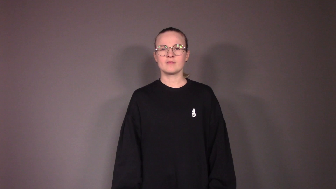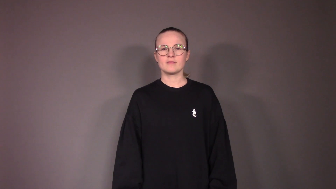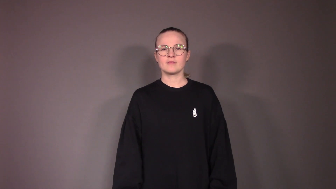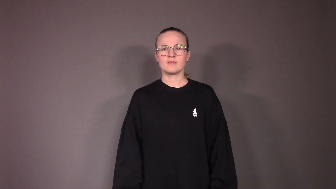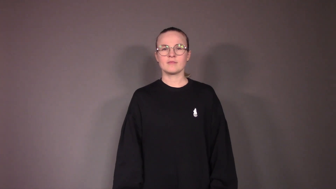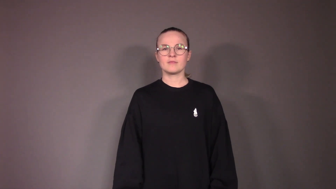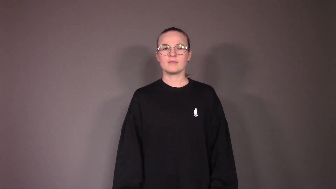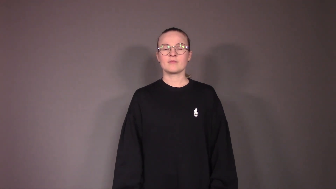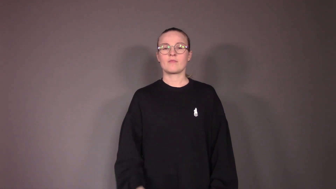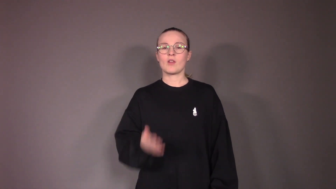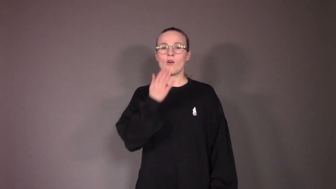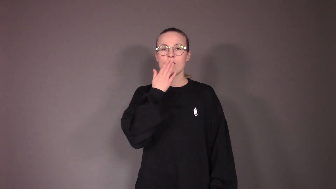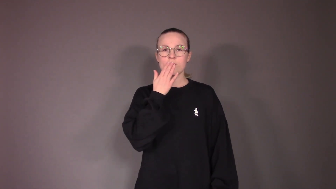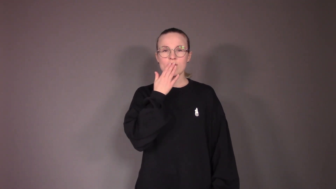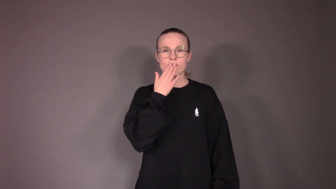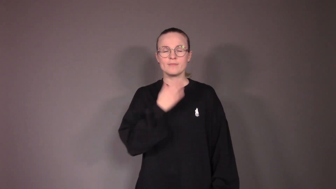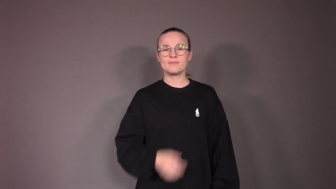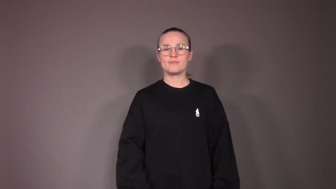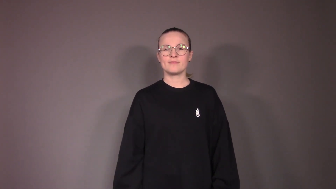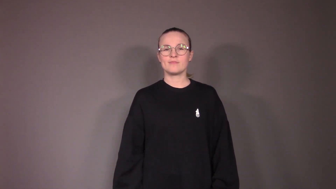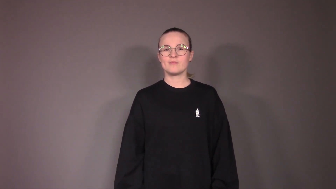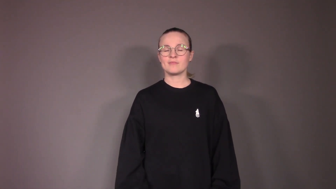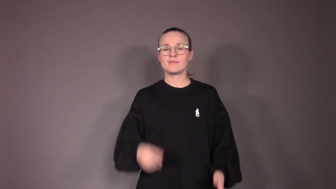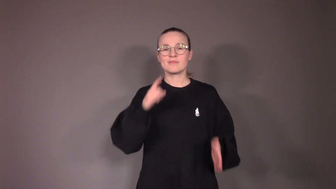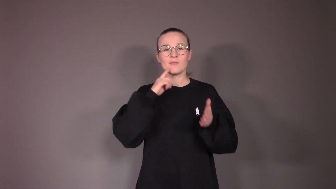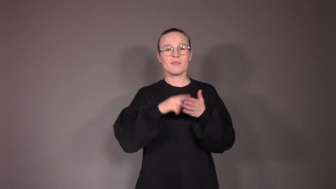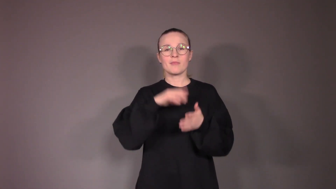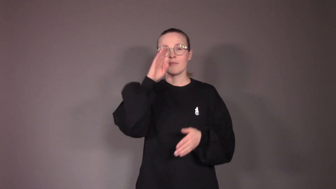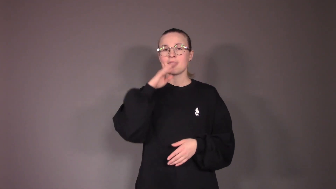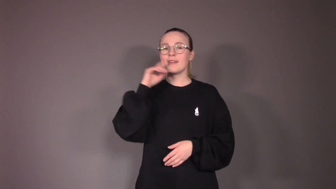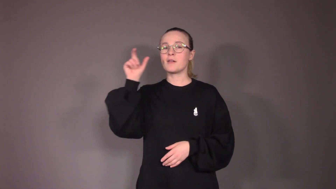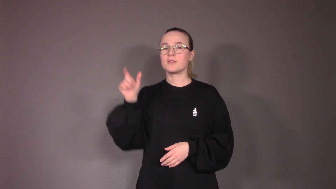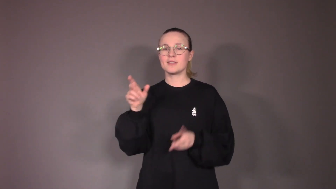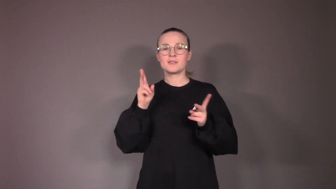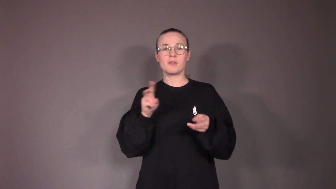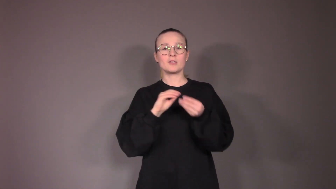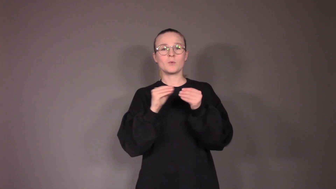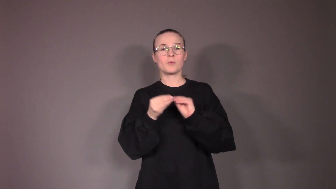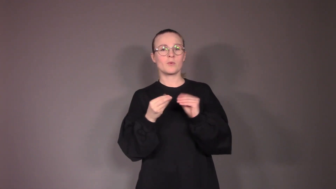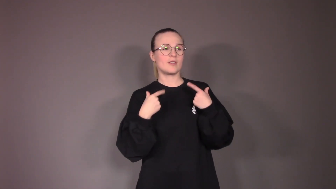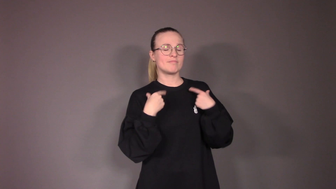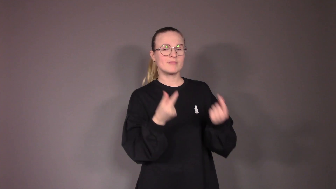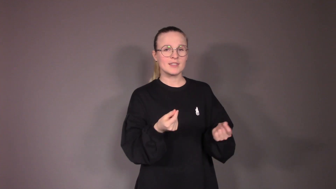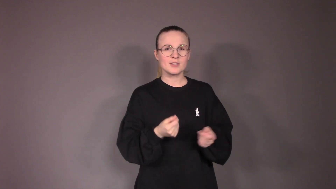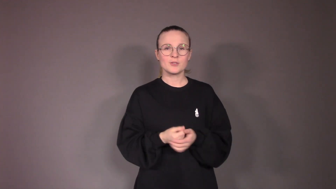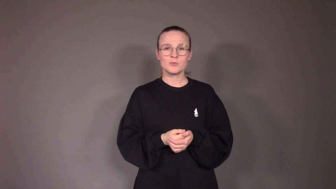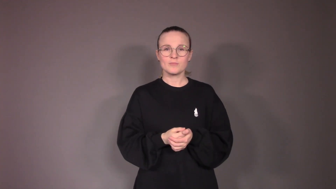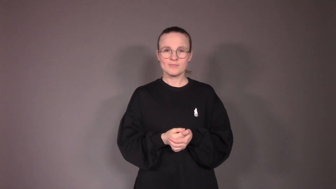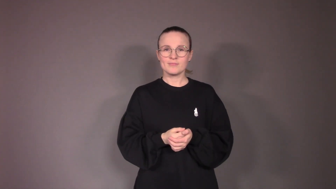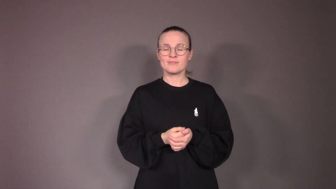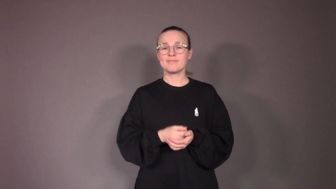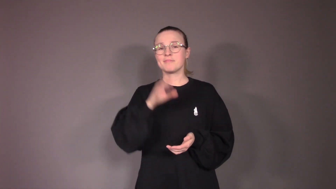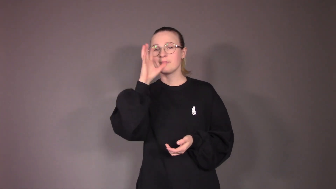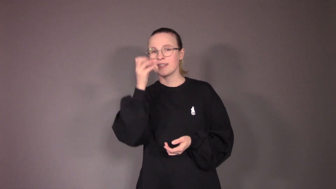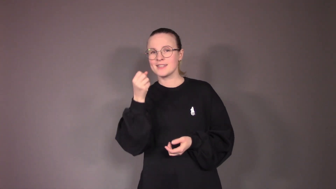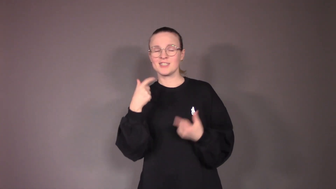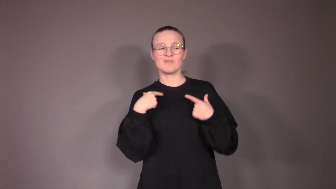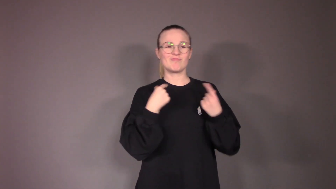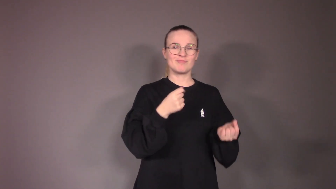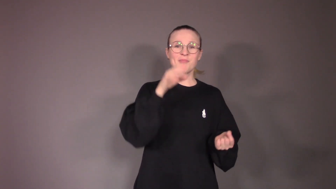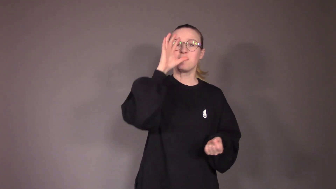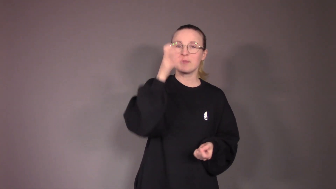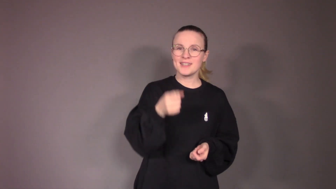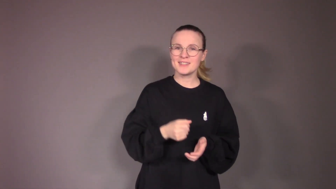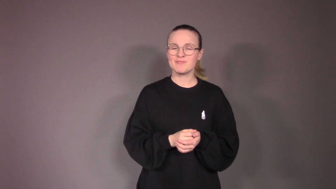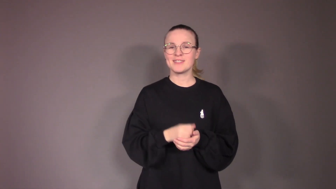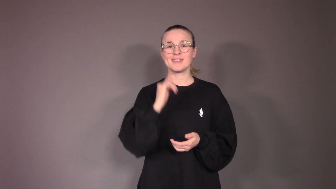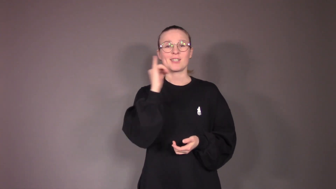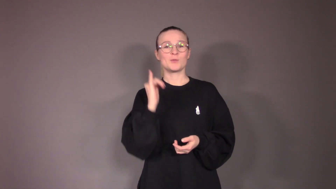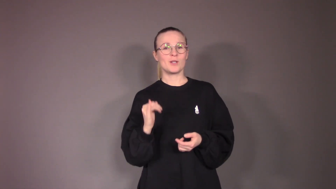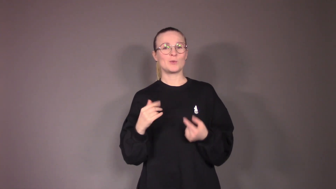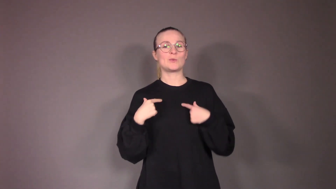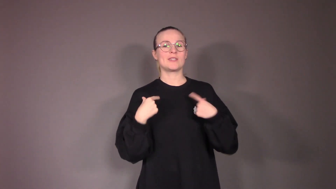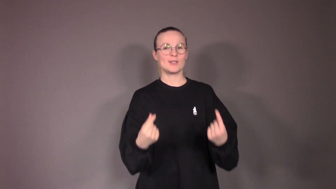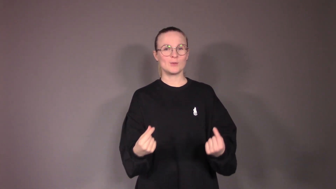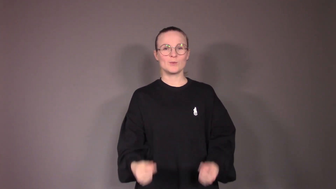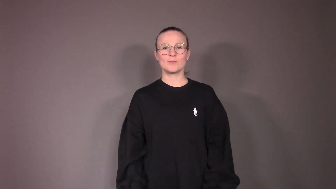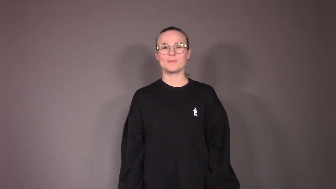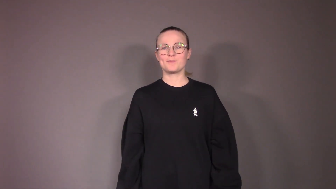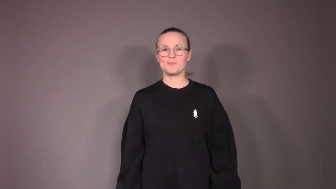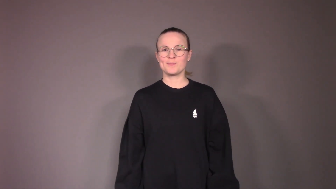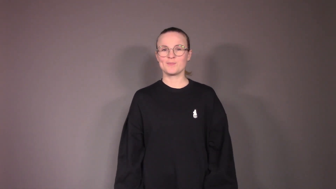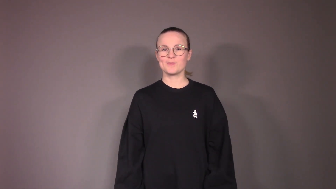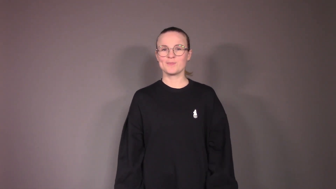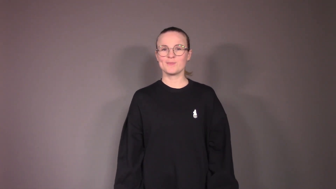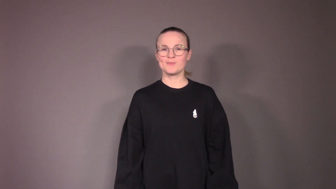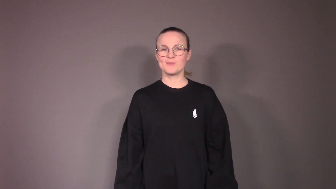Homo